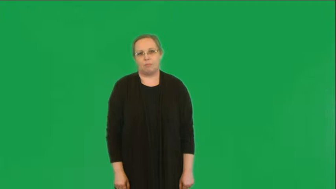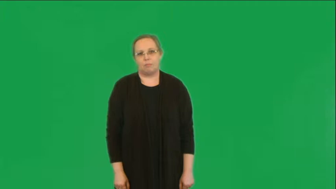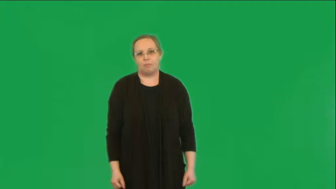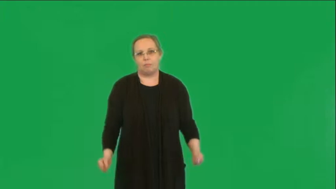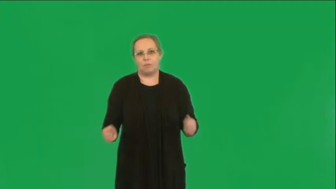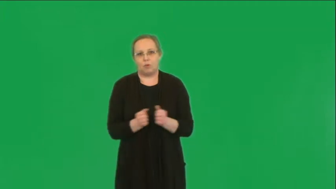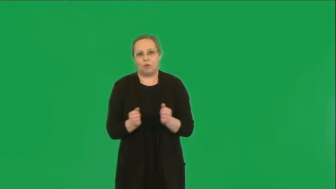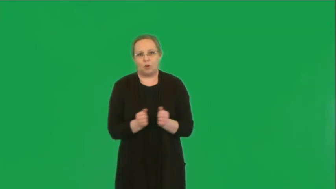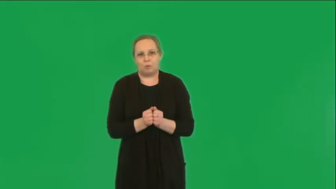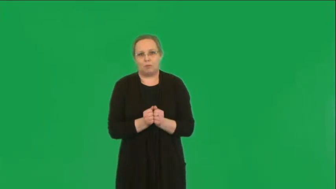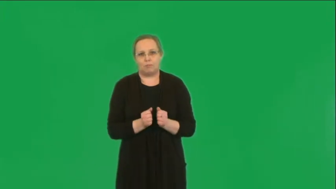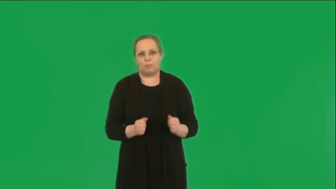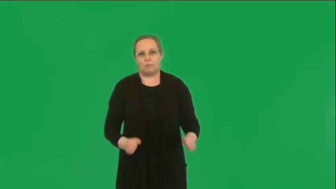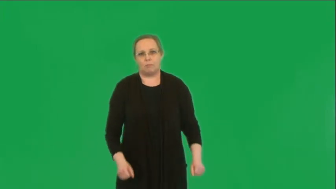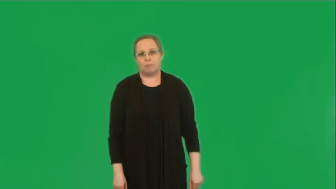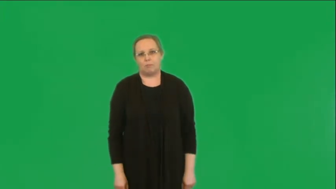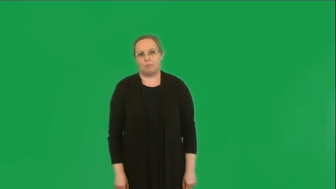zima